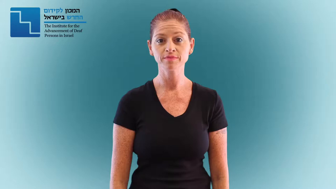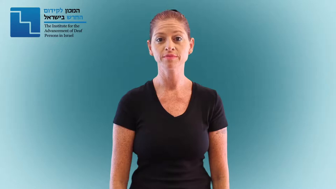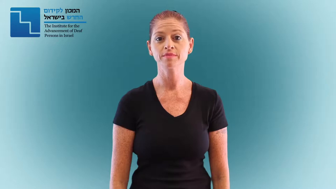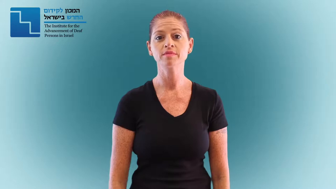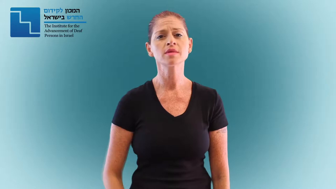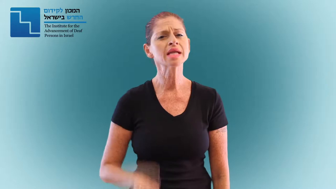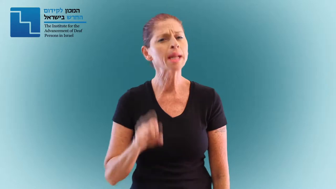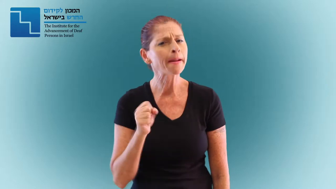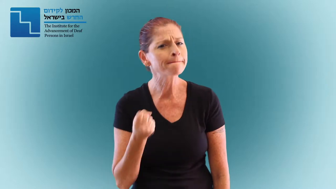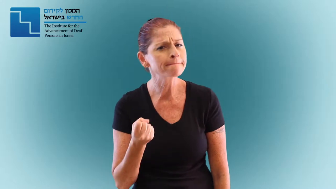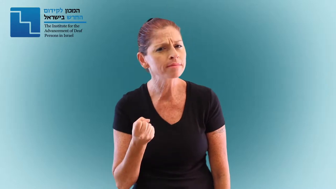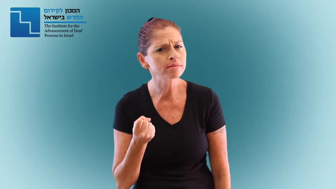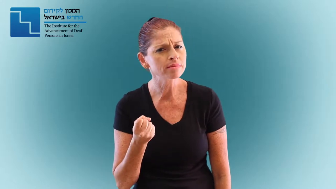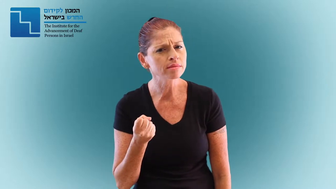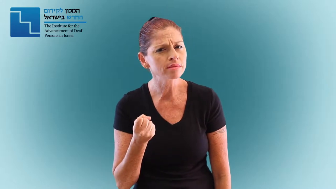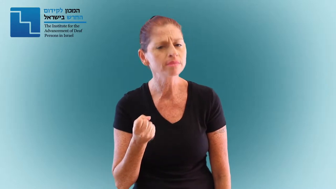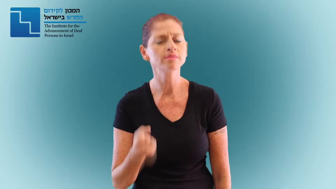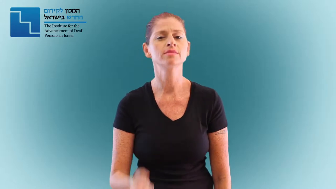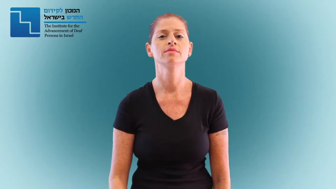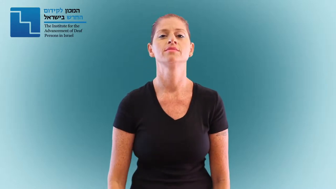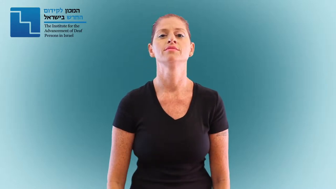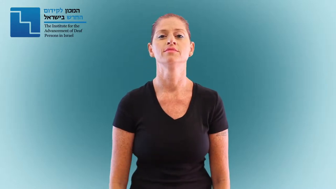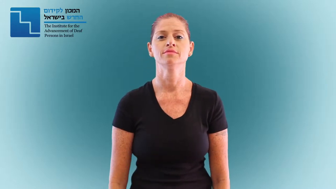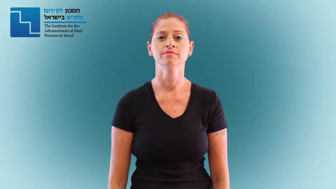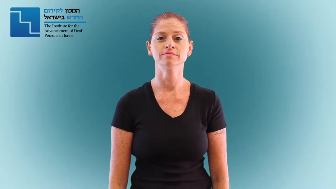אם